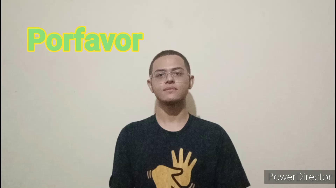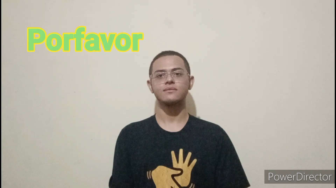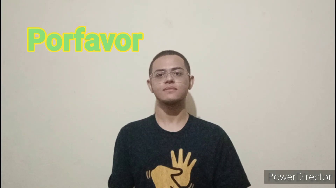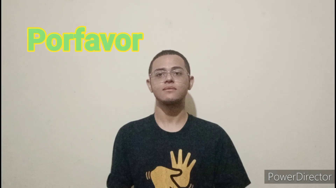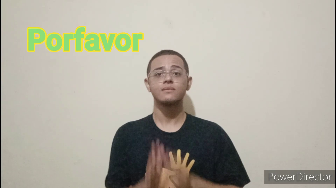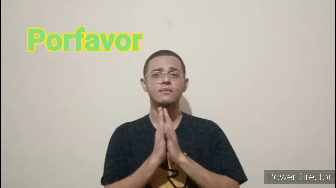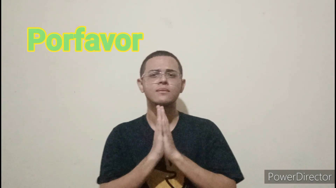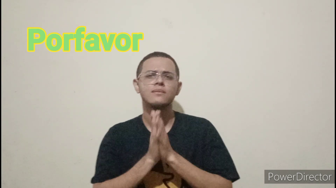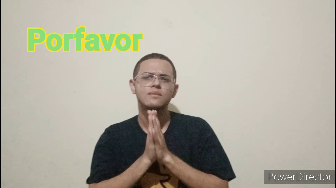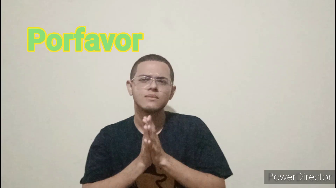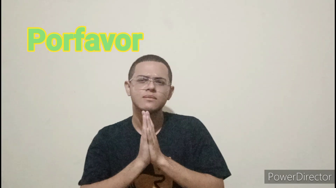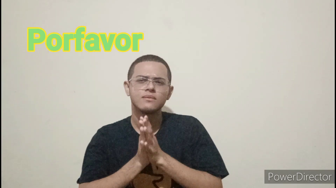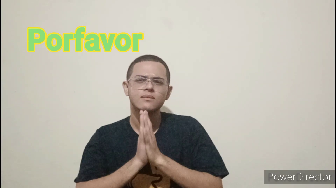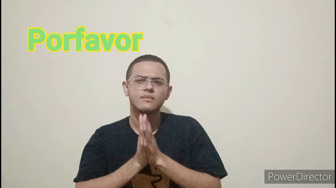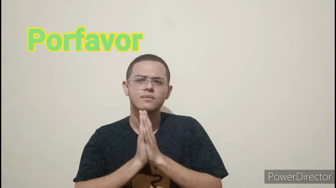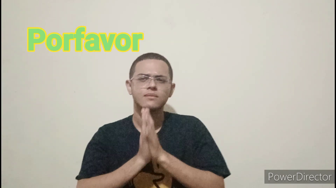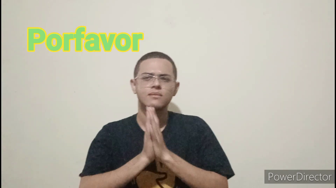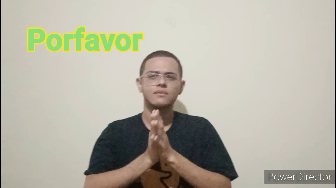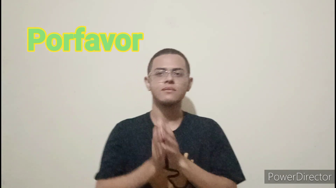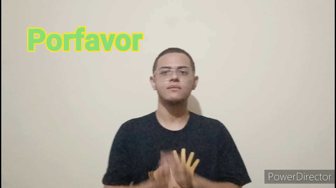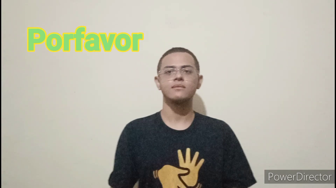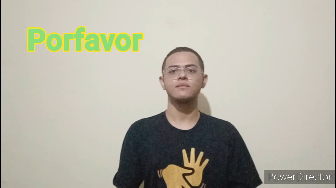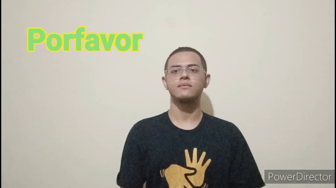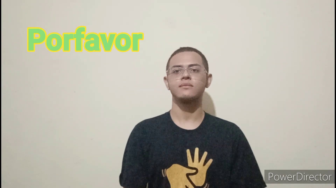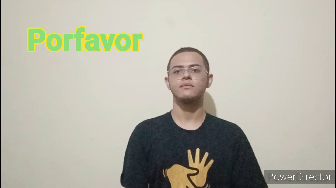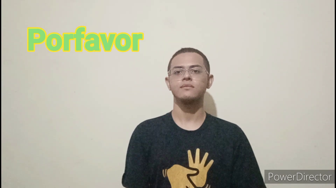PORFAVOR